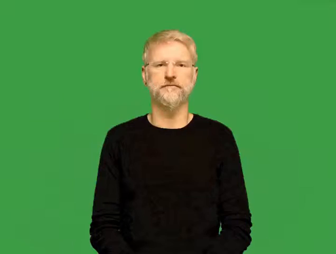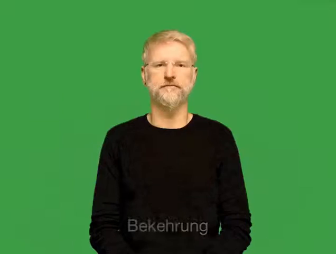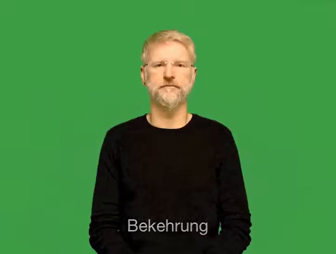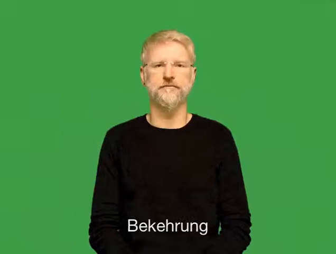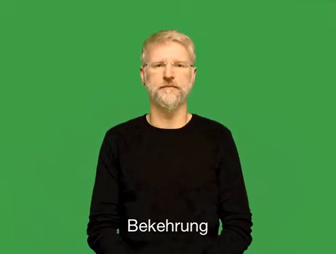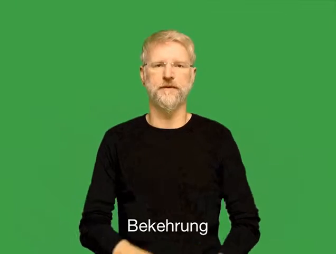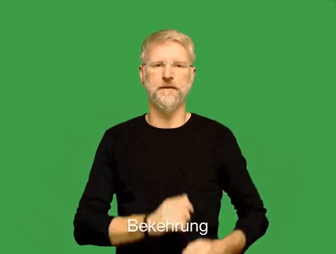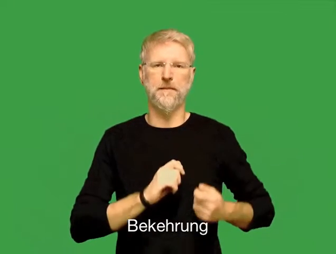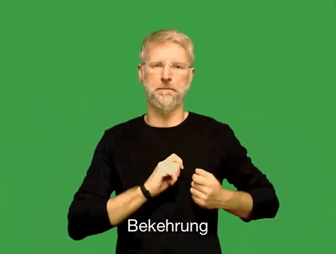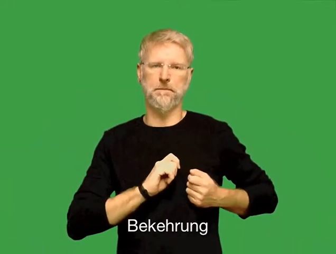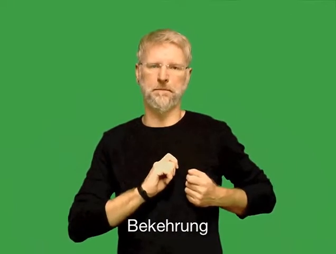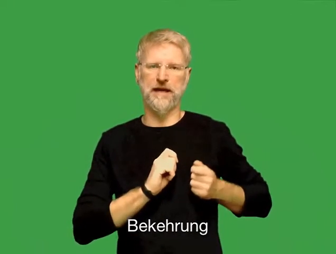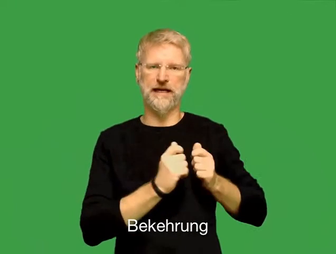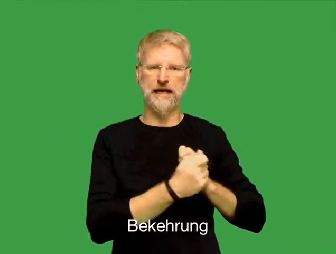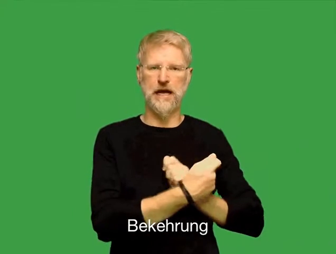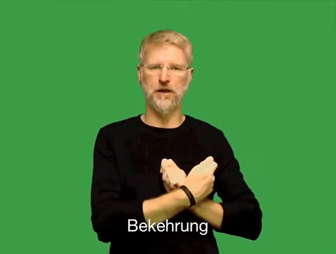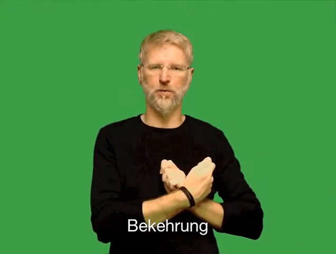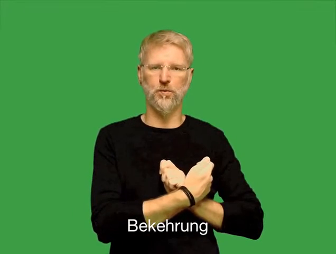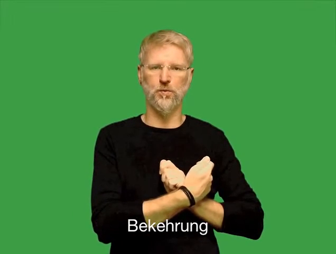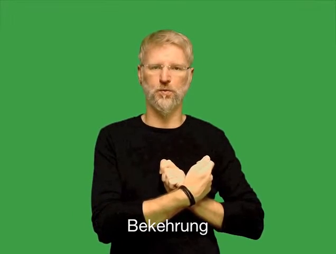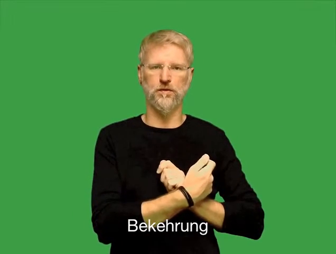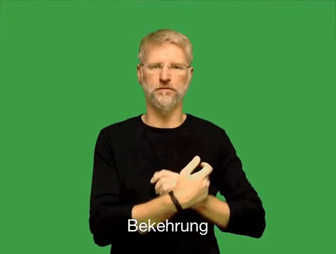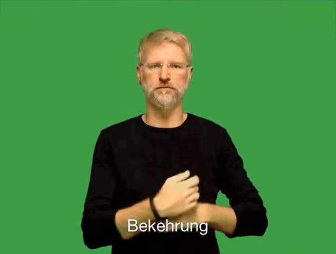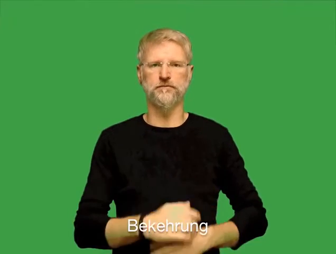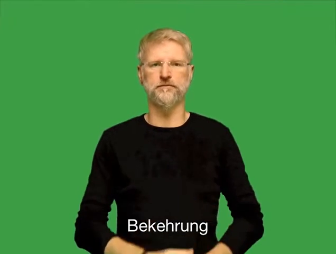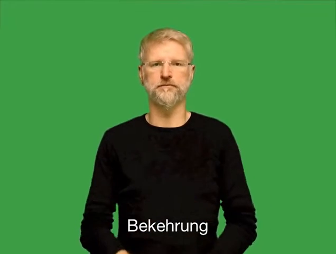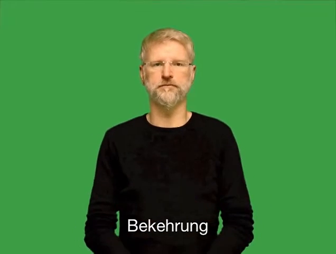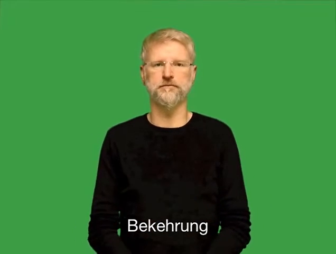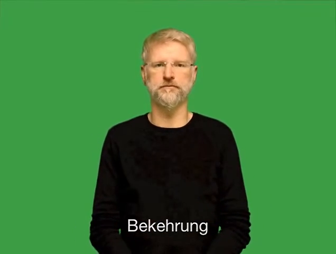Bekehrung